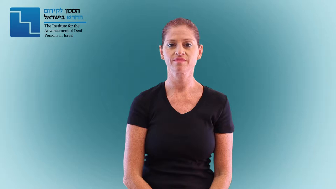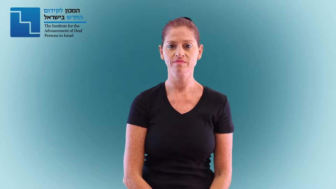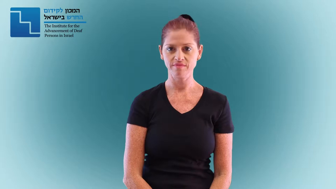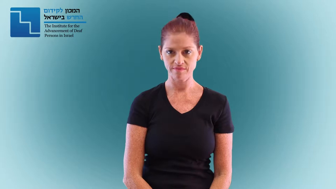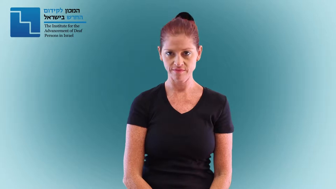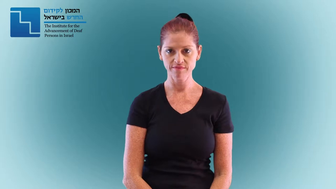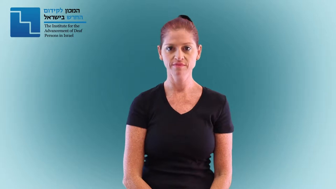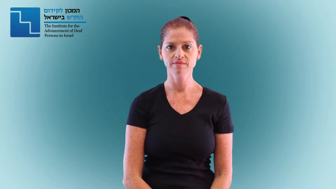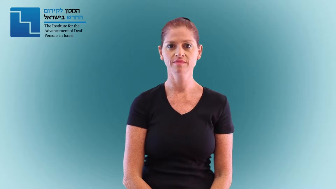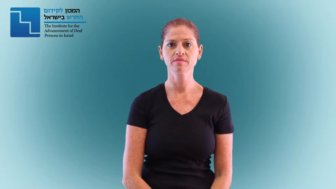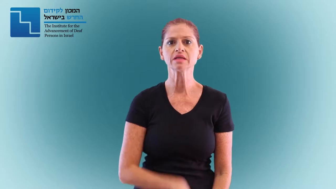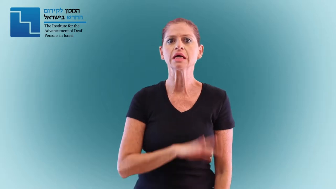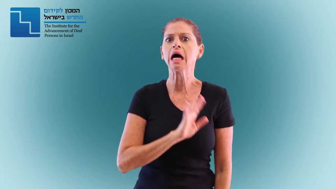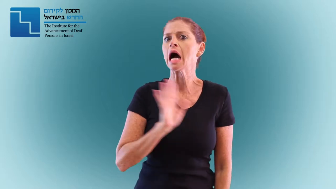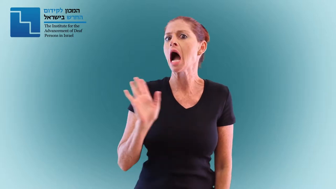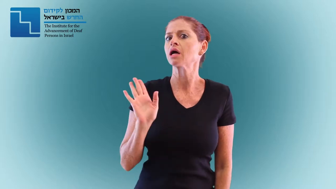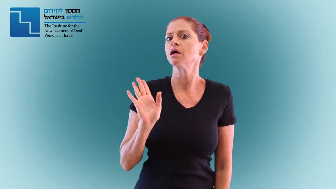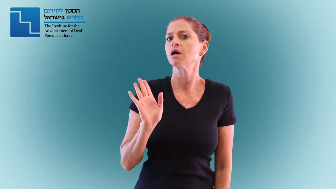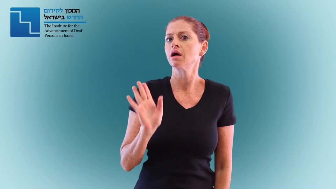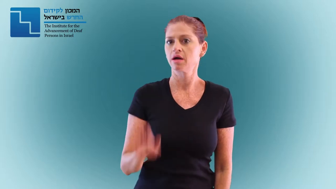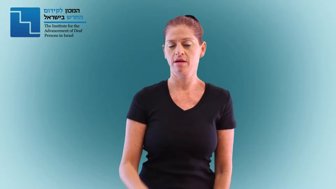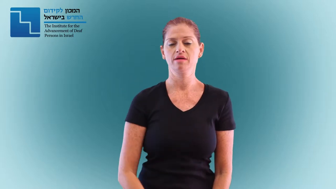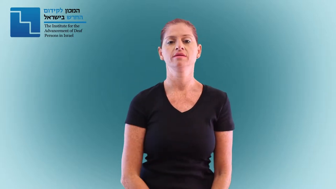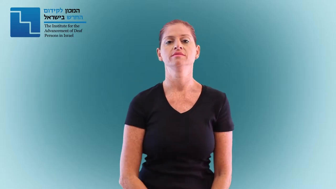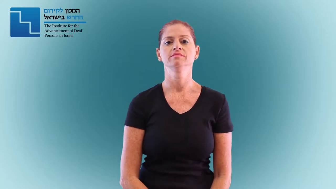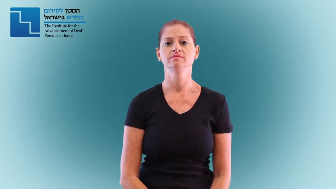רק